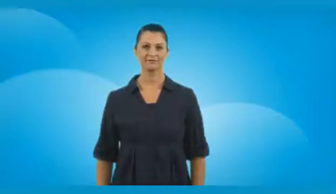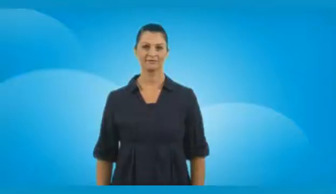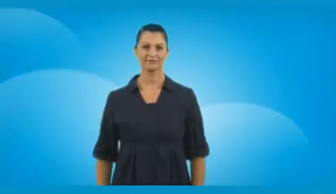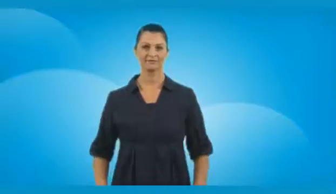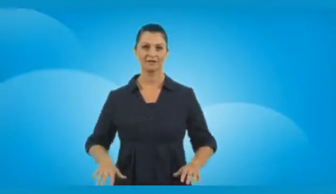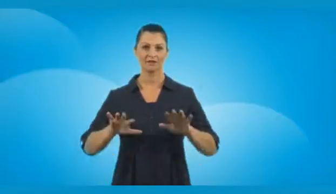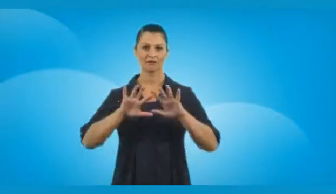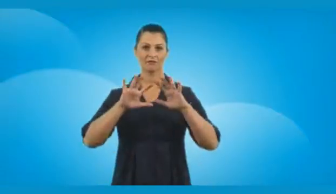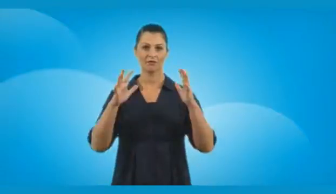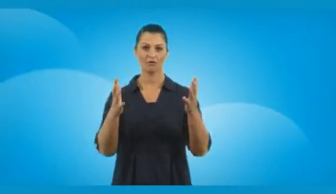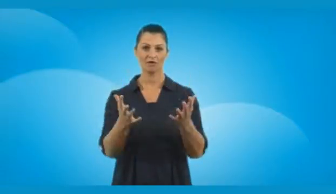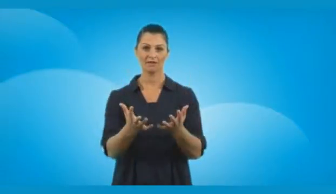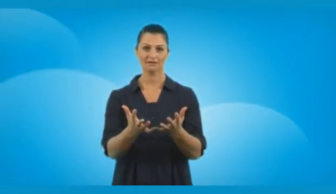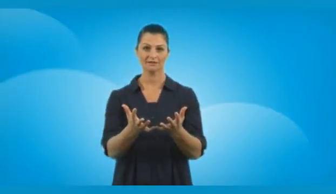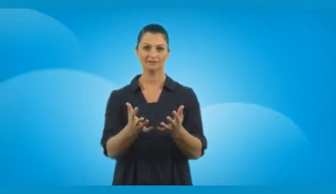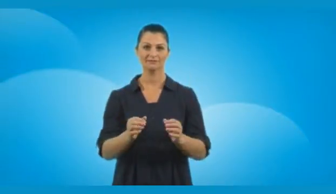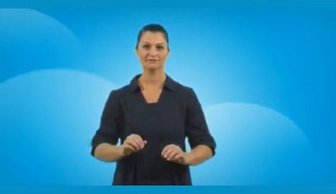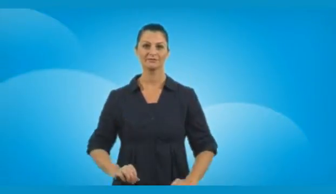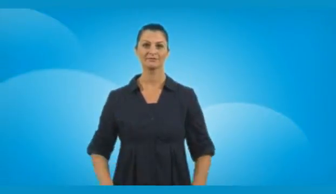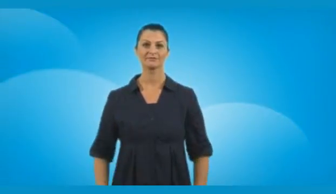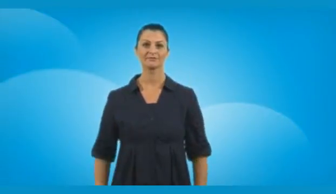Föld(gömb)